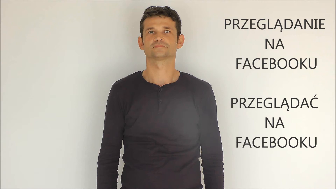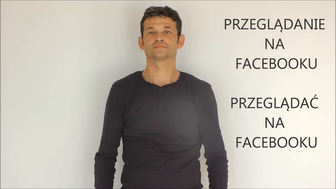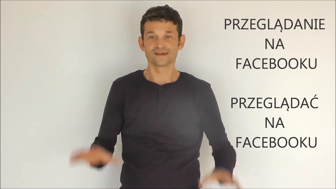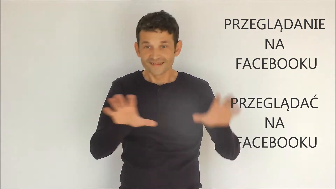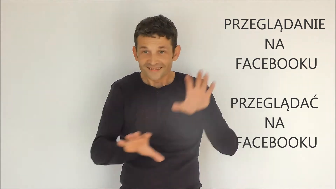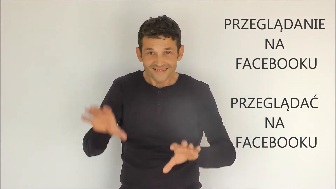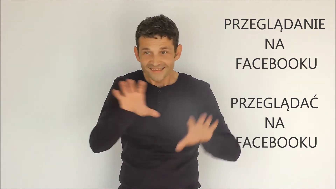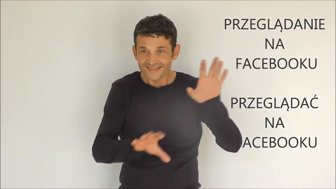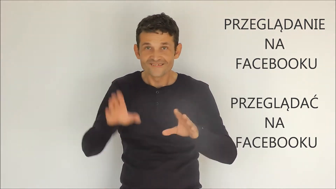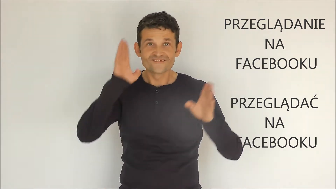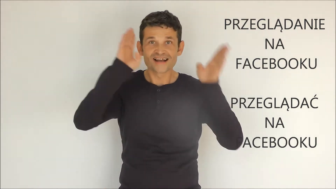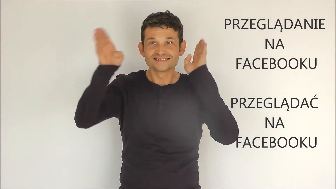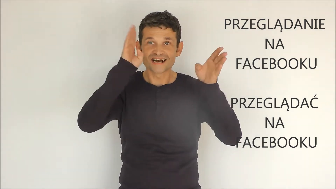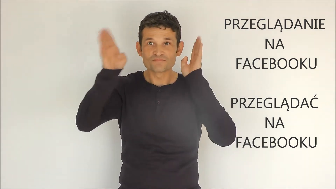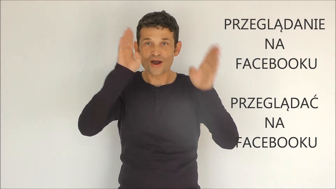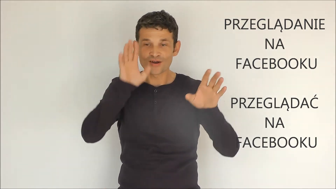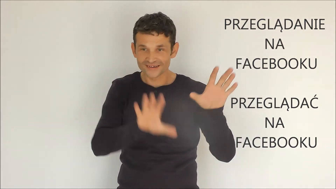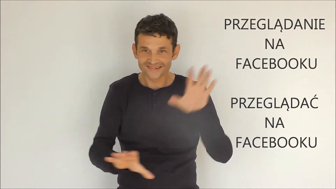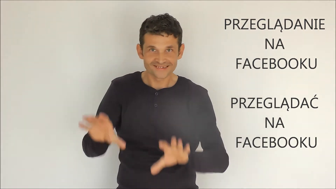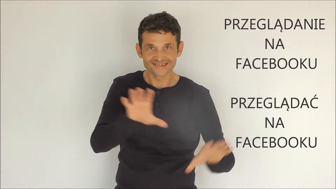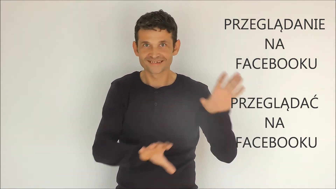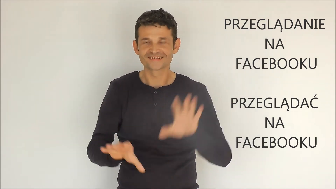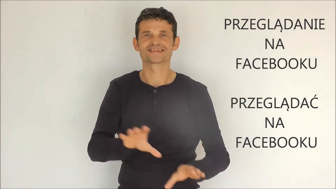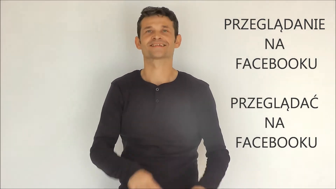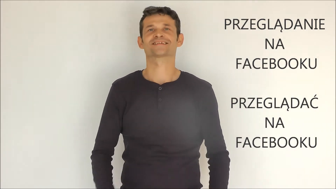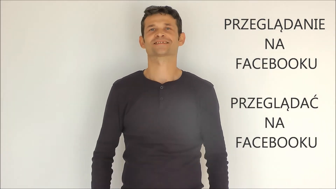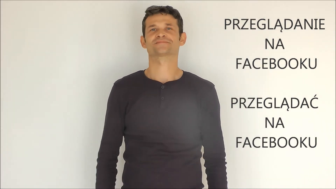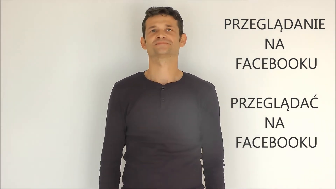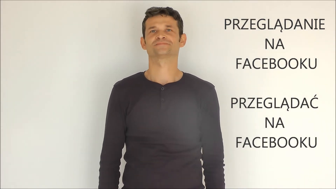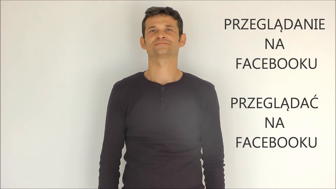PRZEGLĄDAĆ NA FACEBOOKU